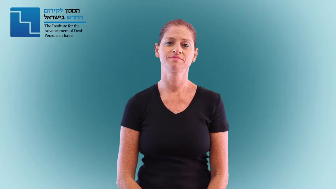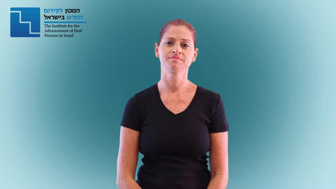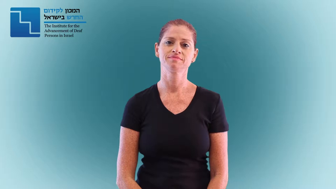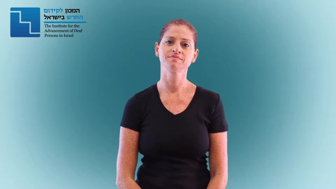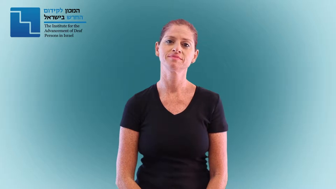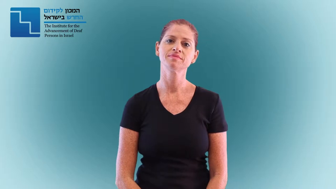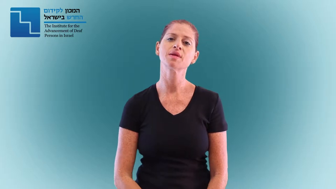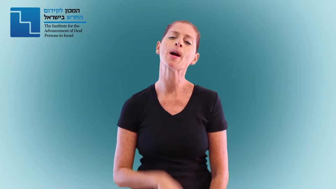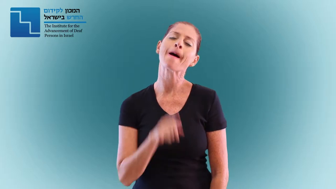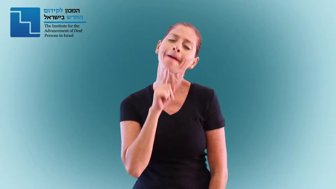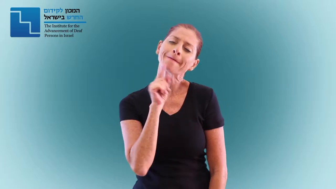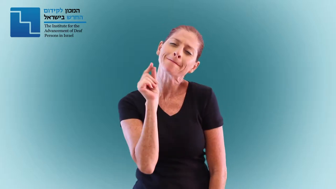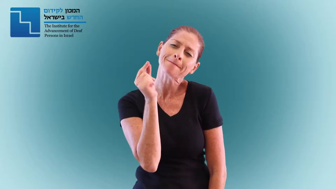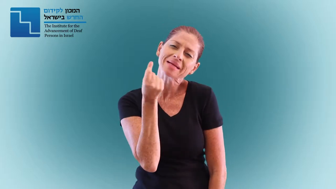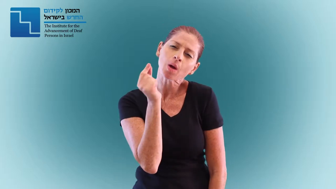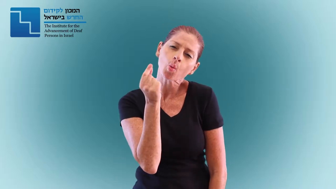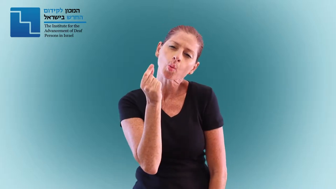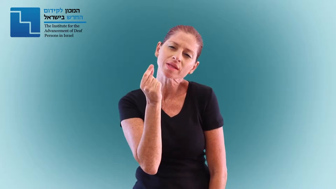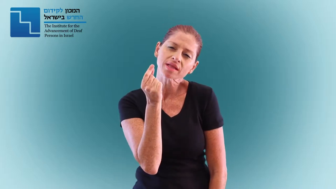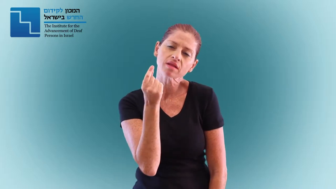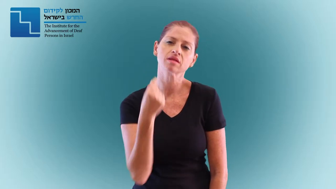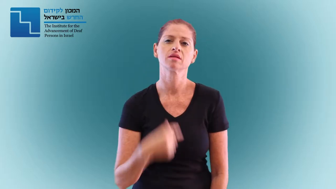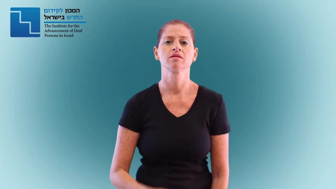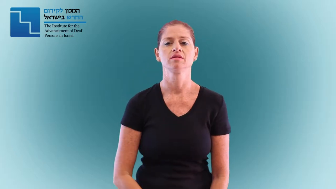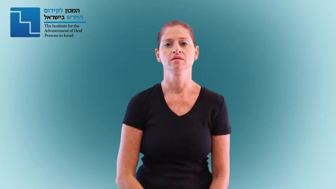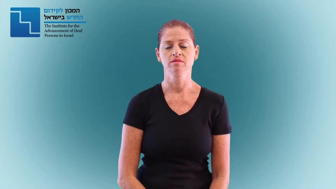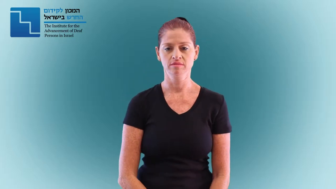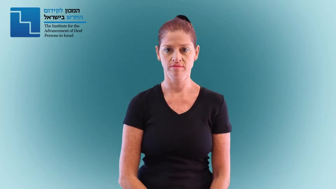מיעוט